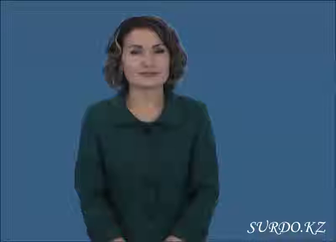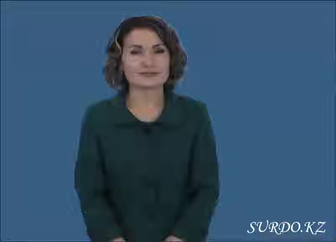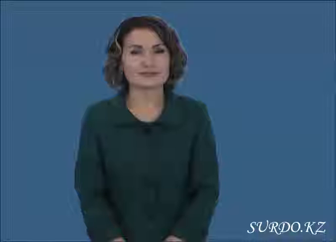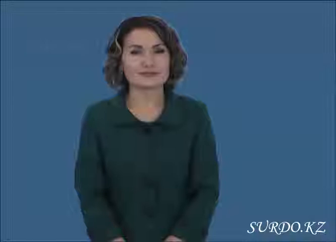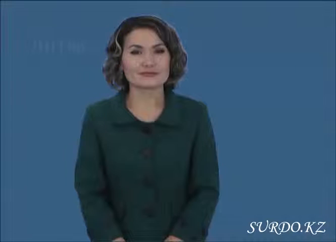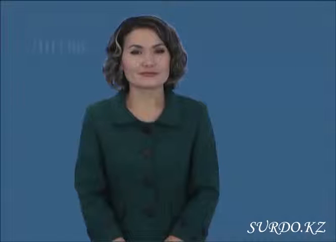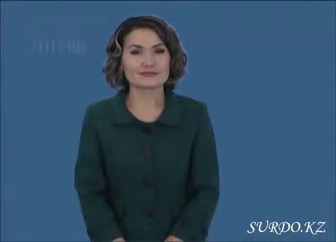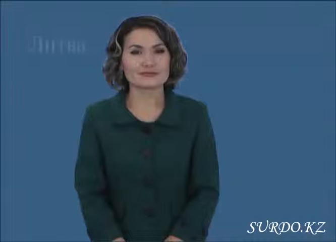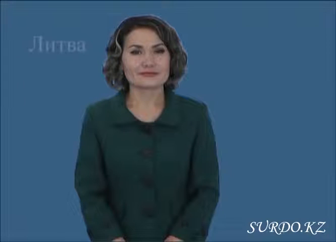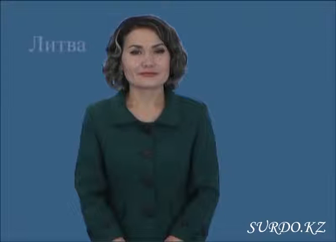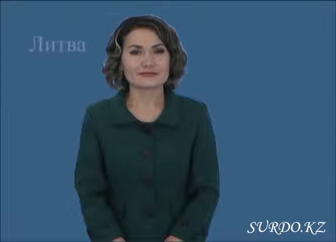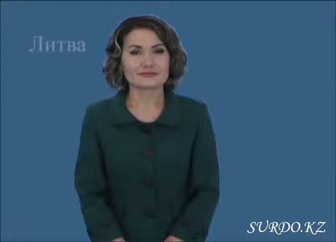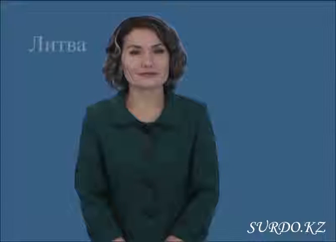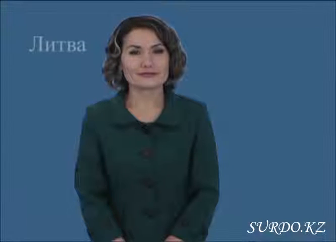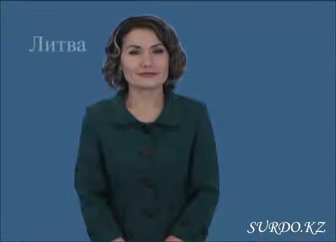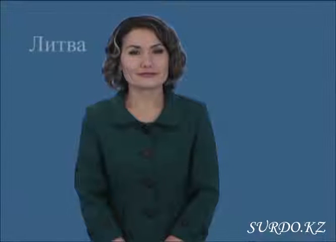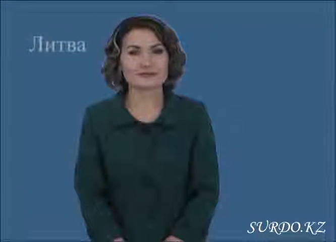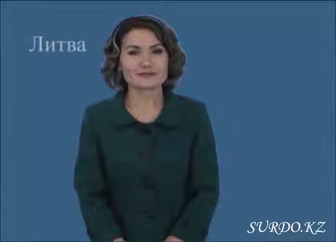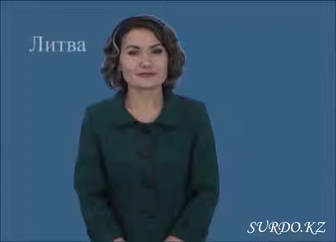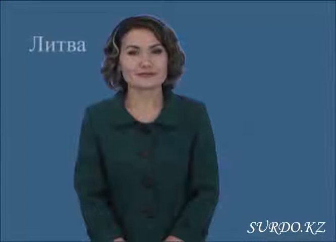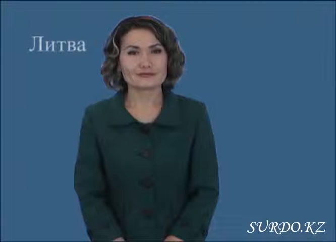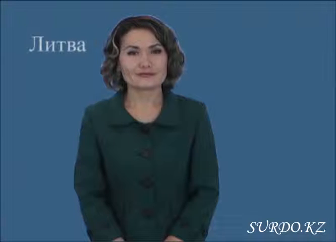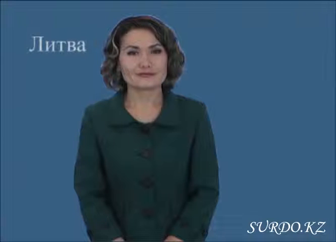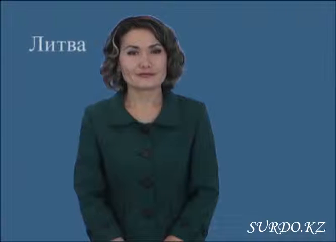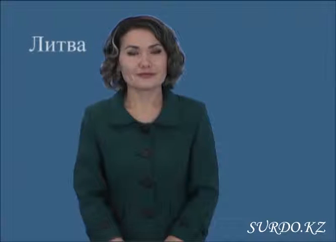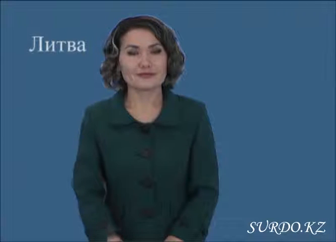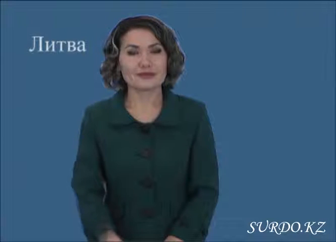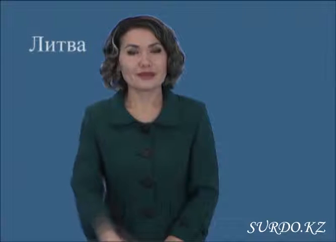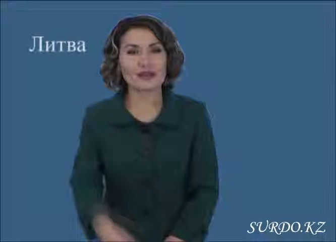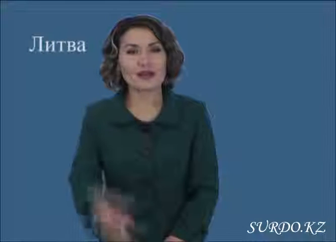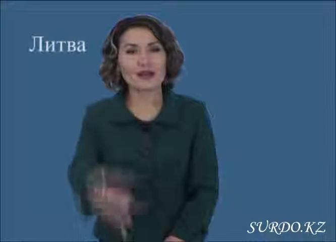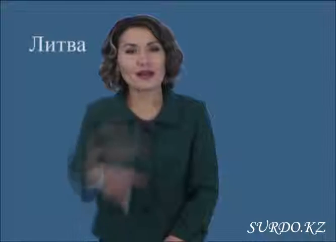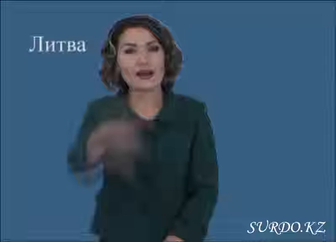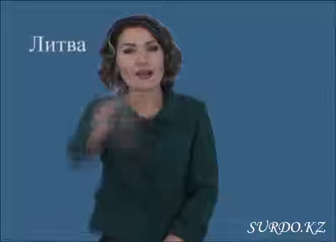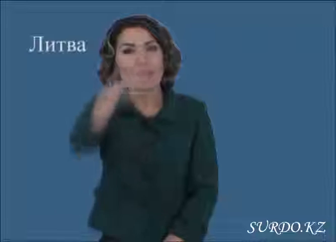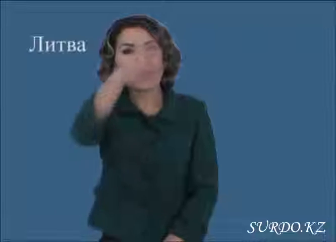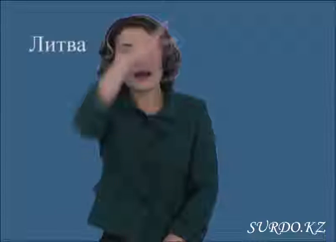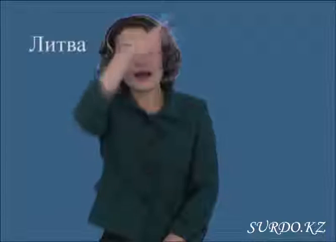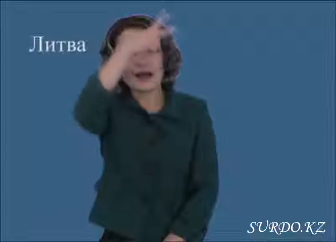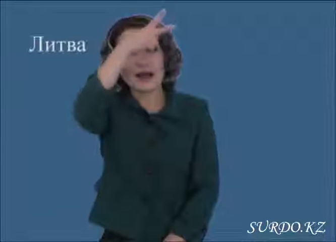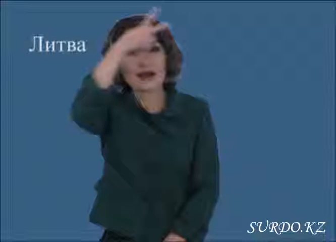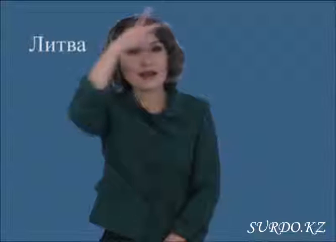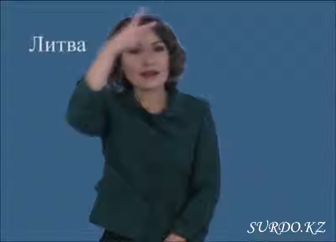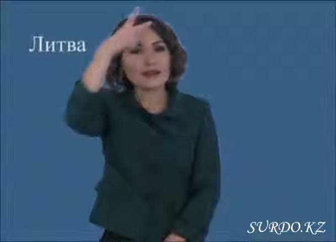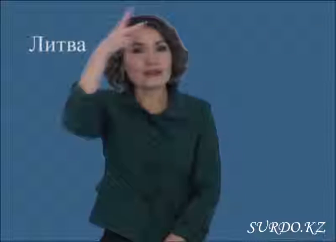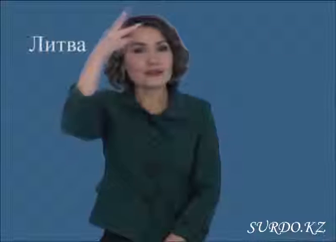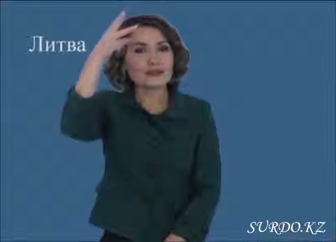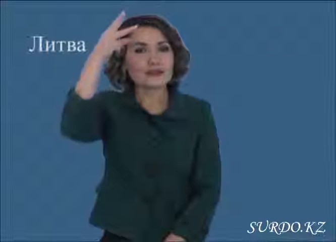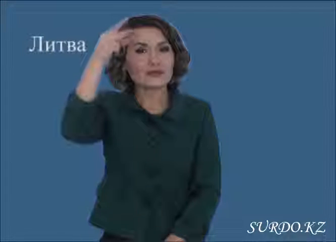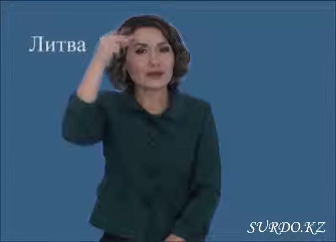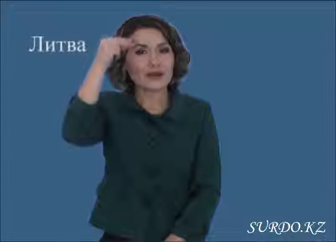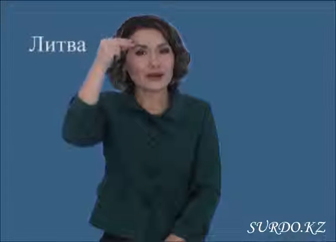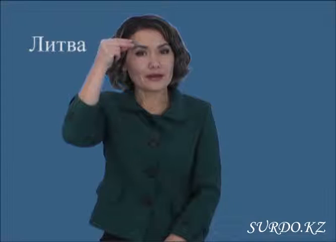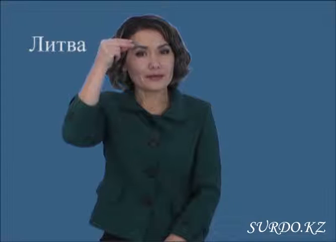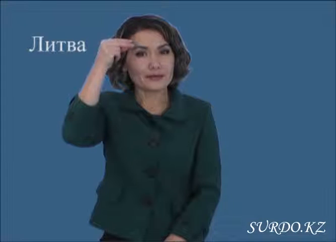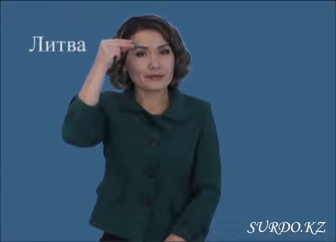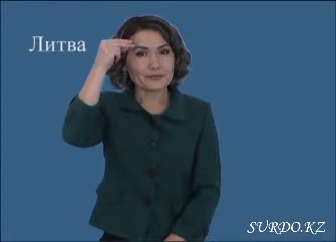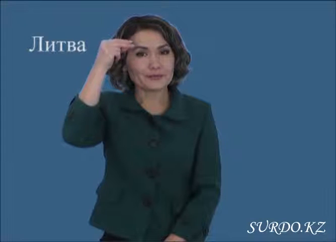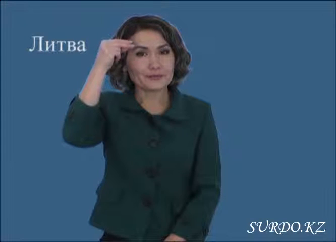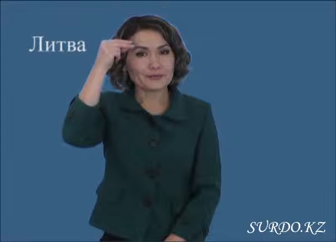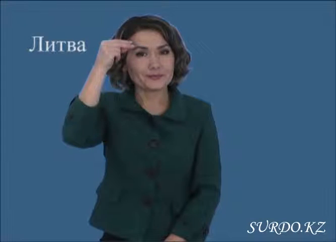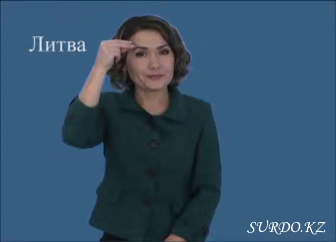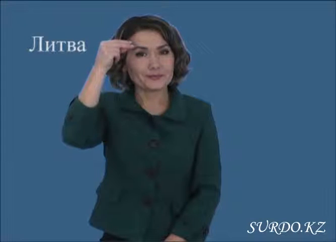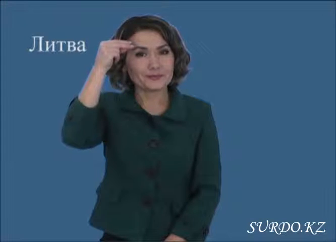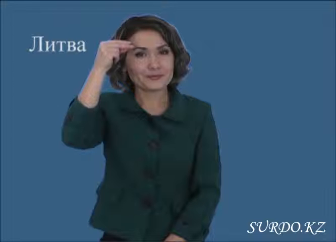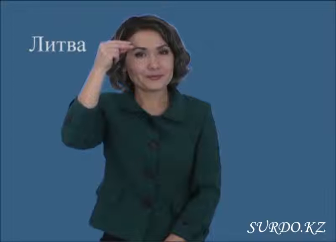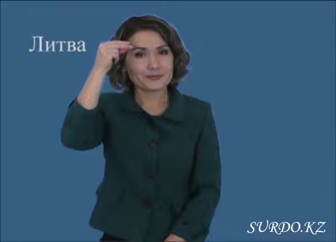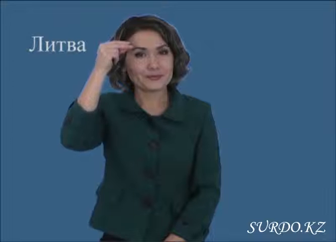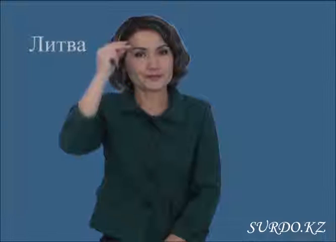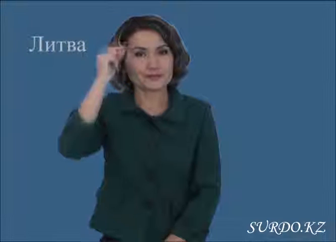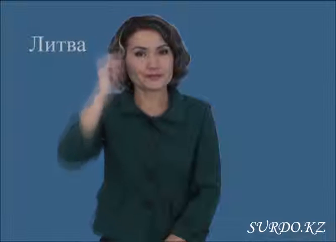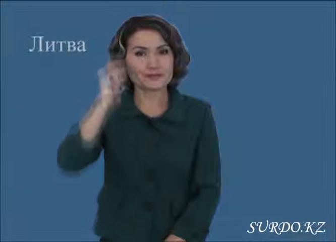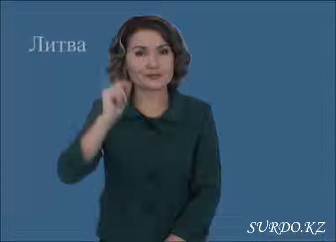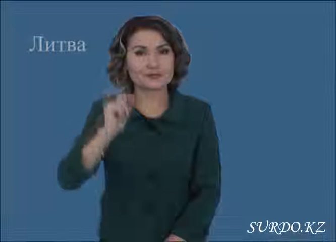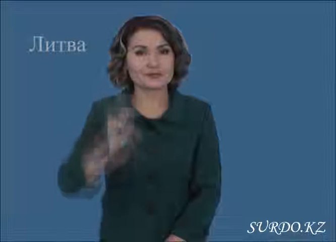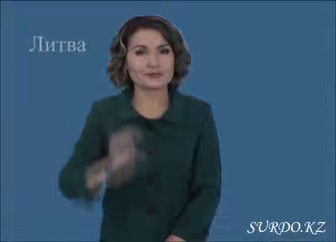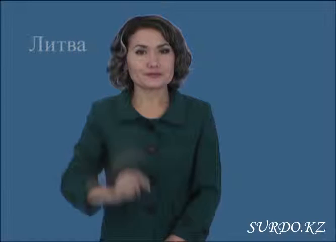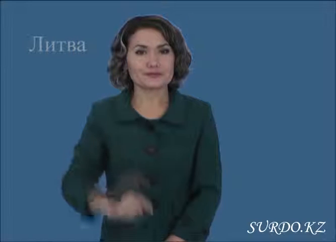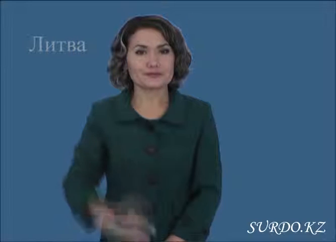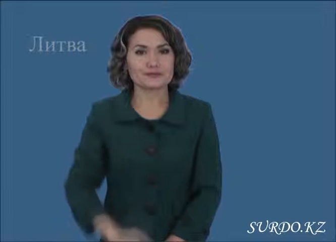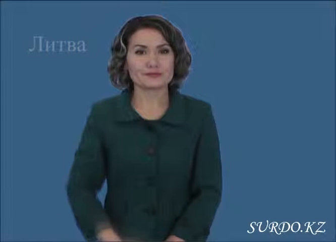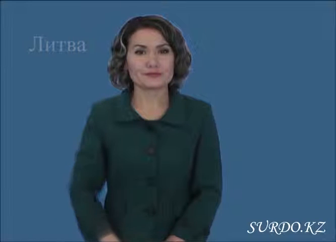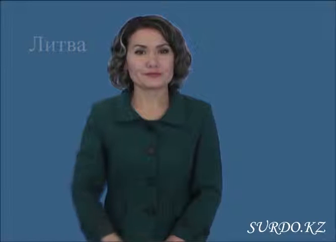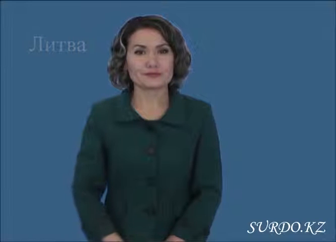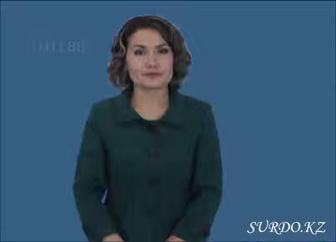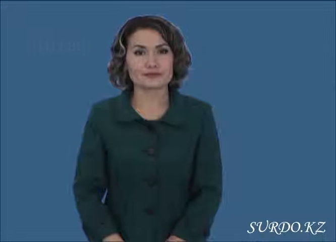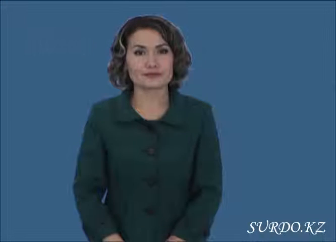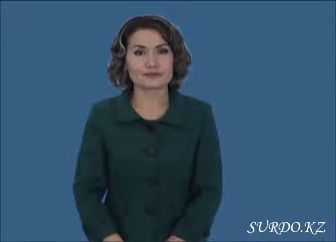Литва